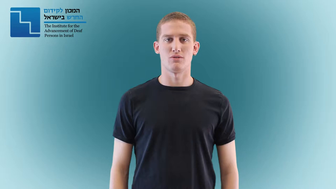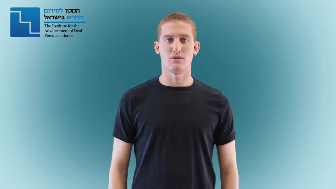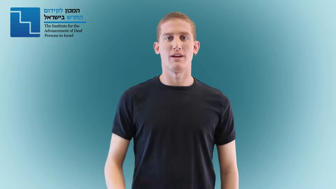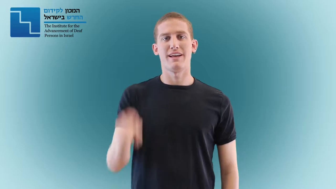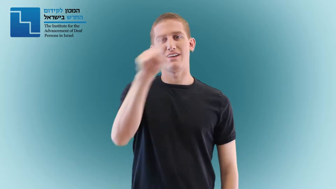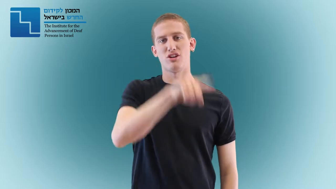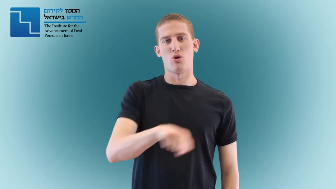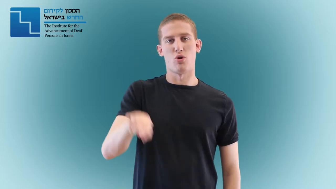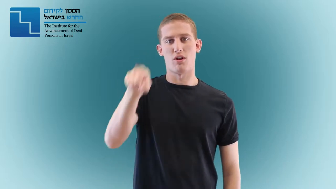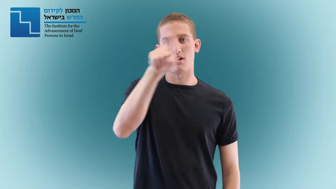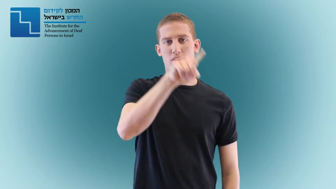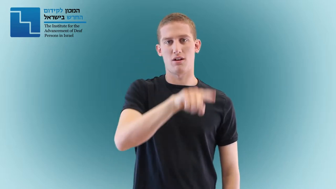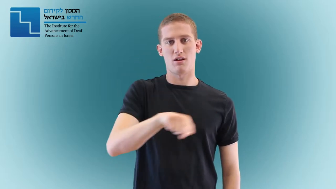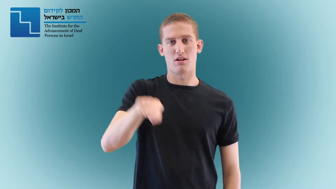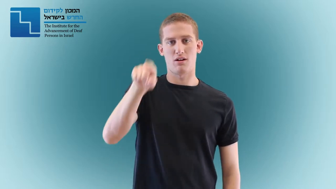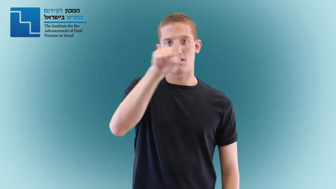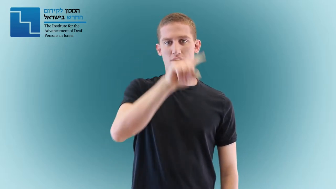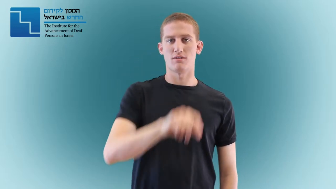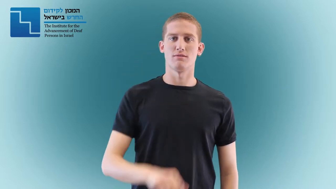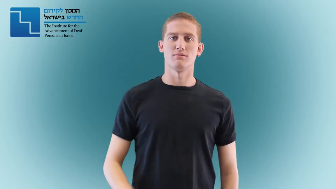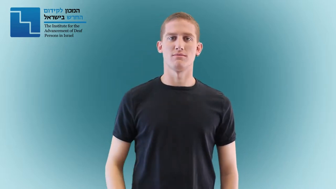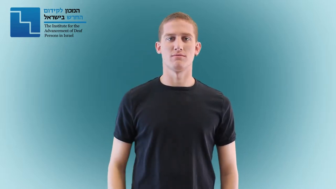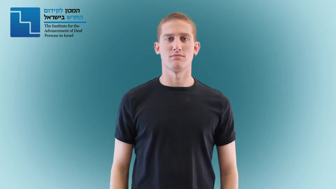עיגול